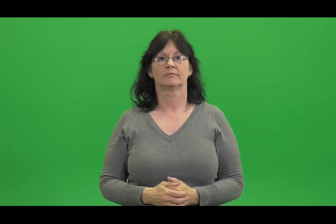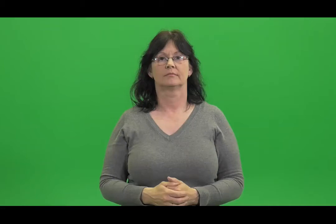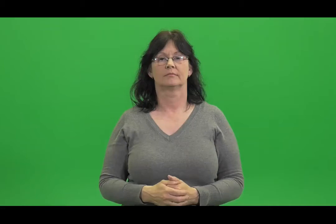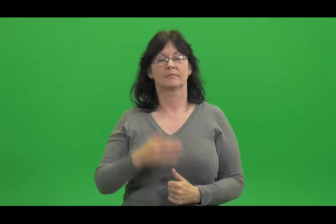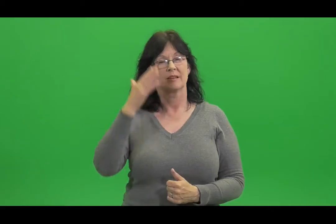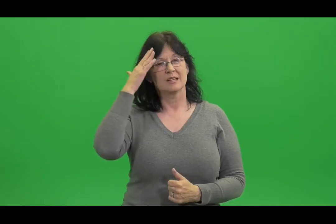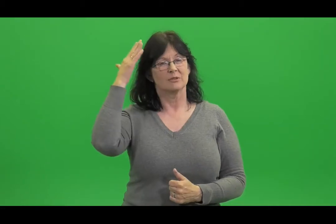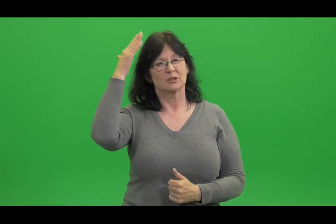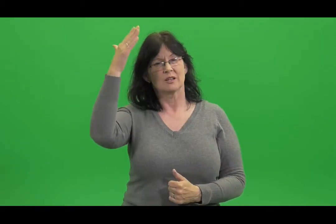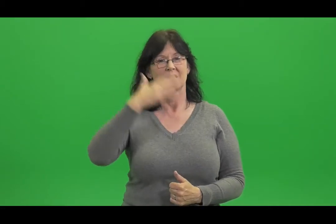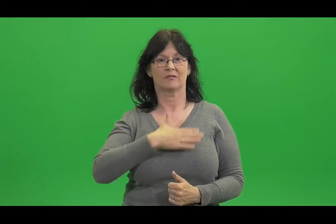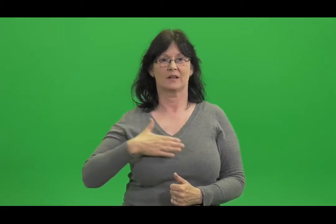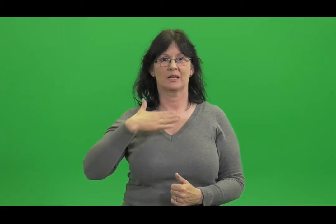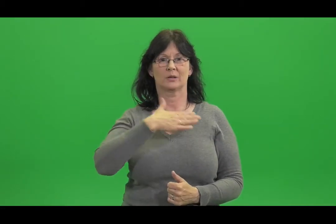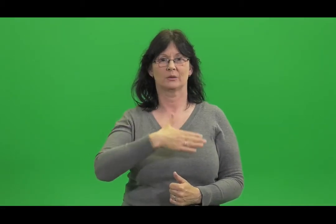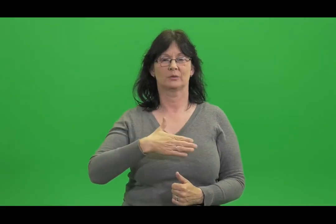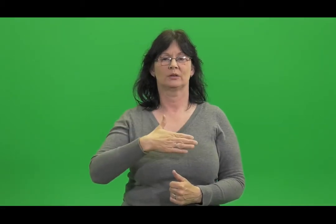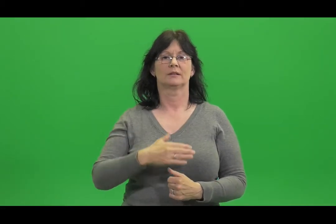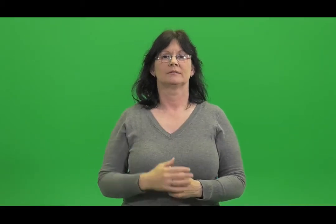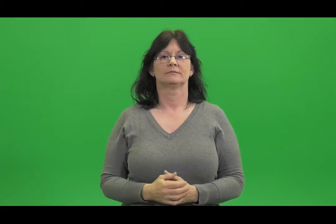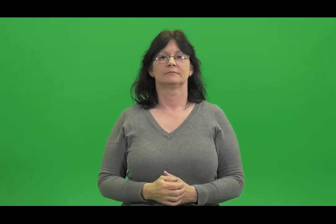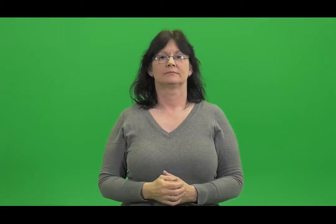Ímyndunarveikur